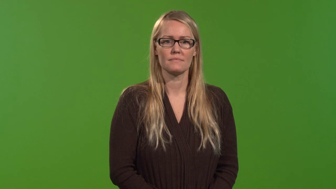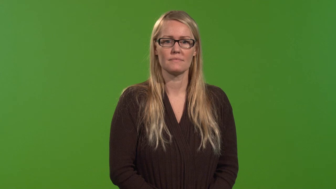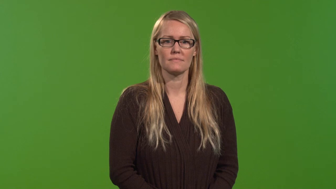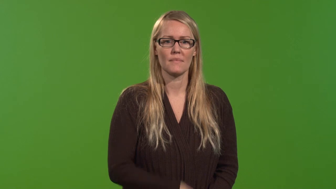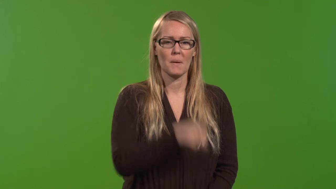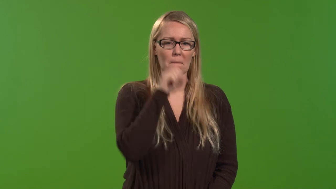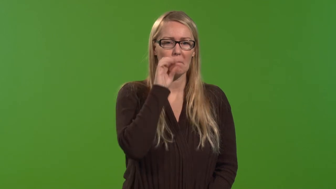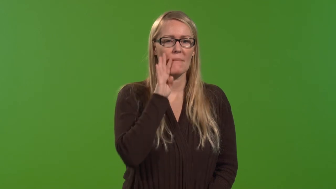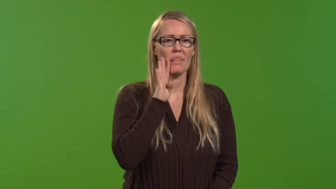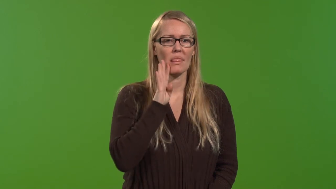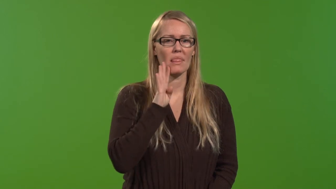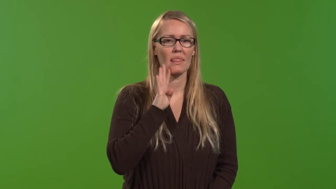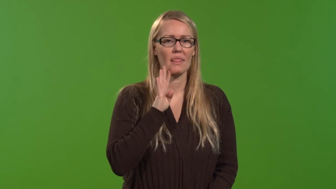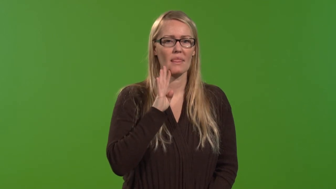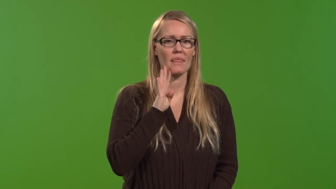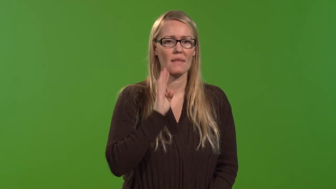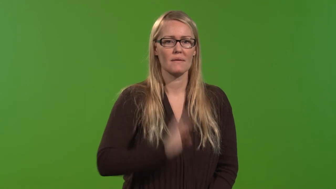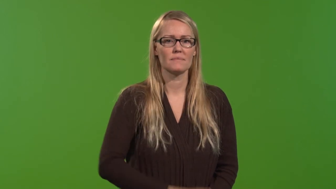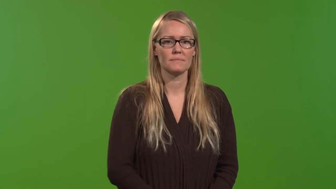Girnilegur